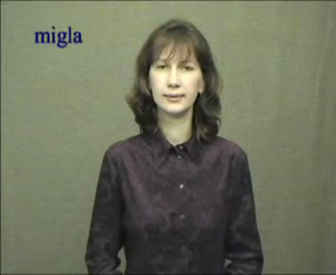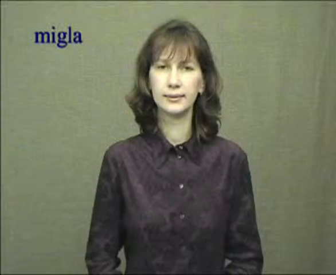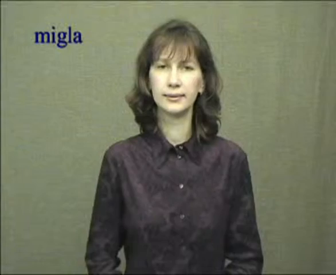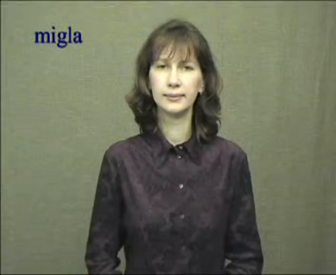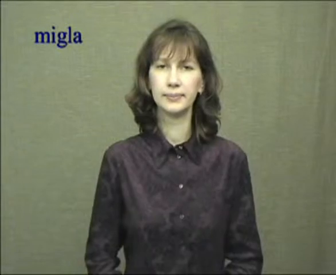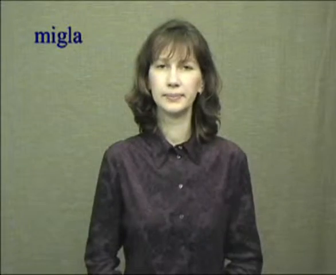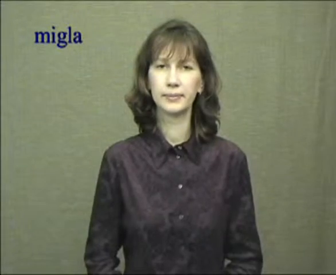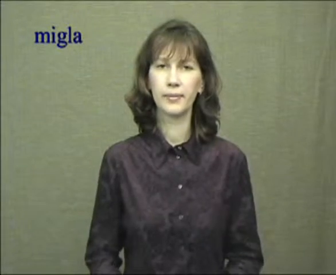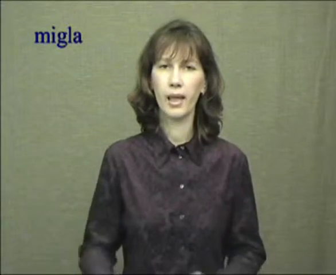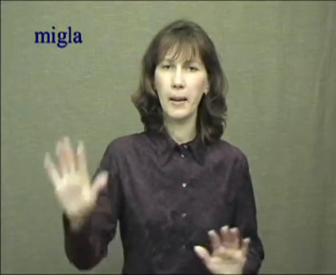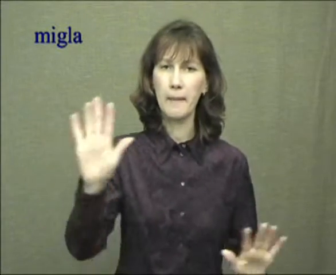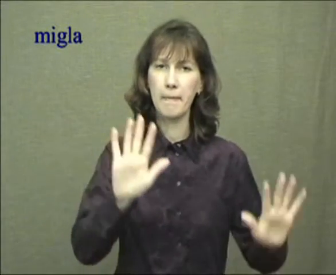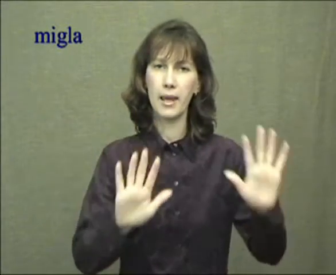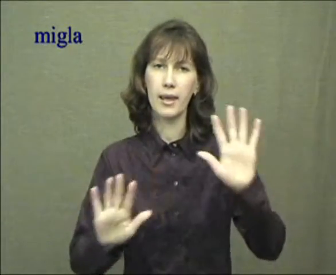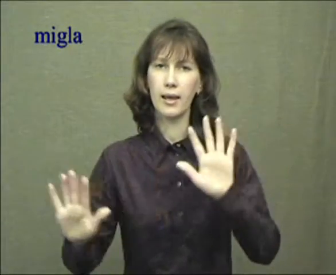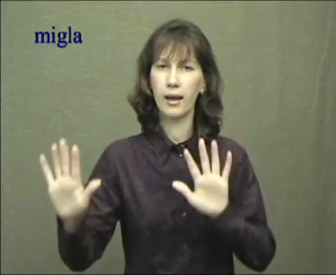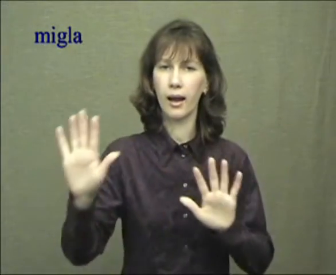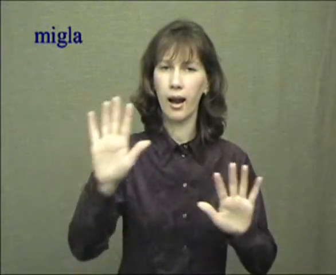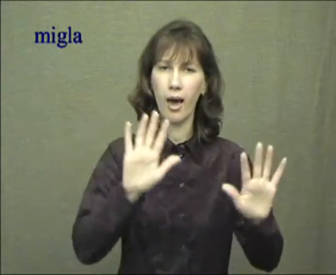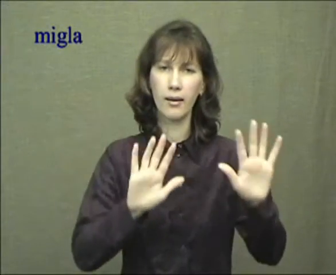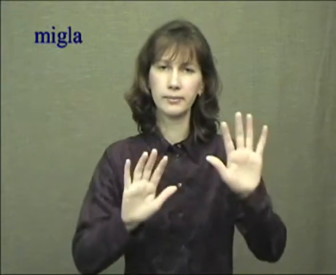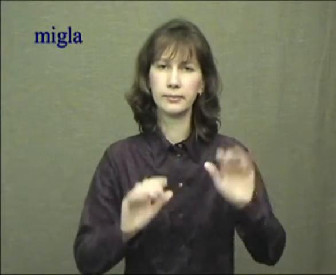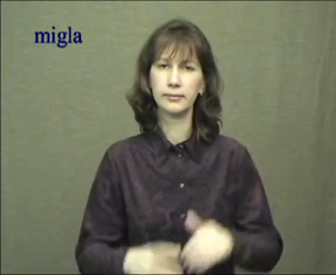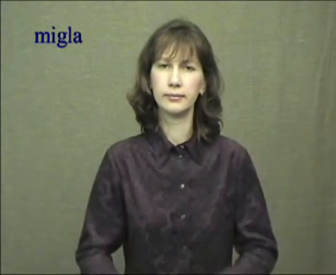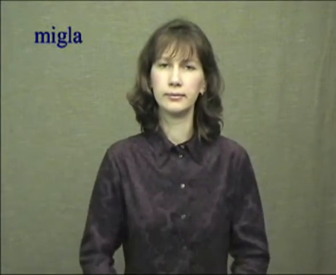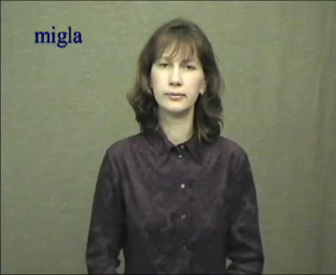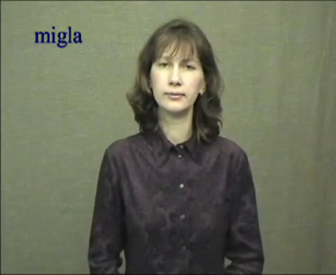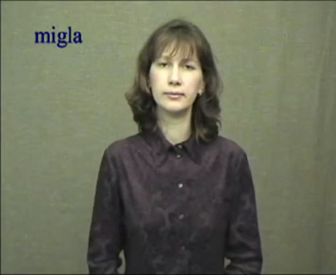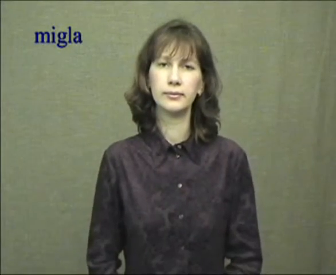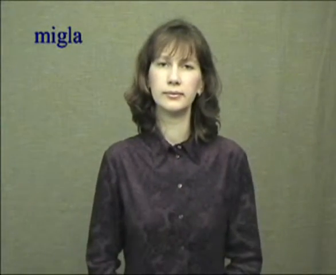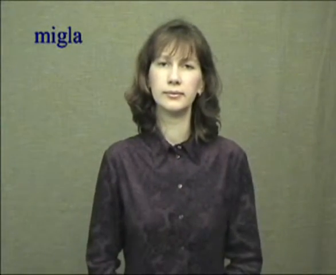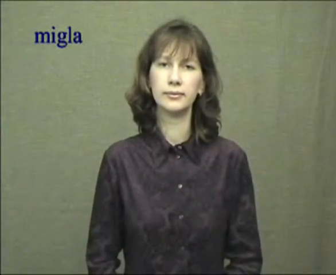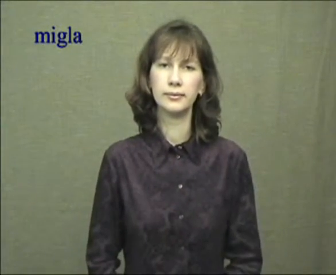migla